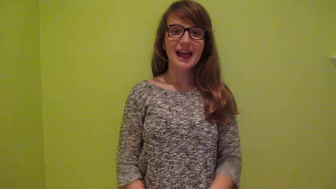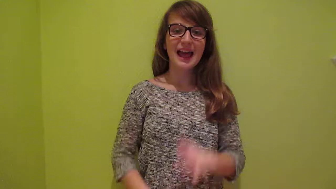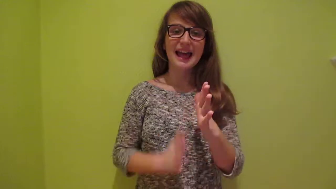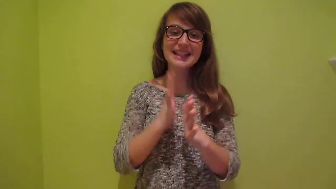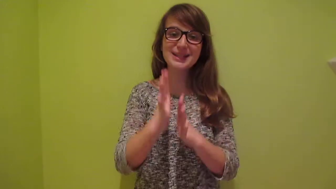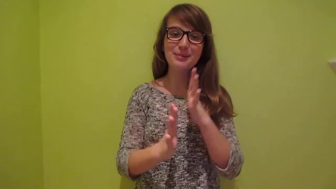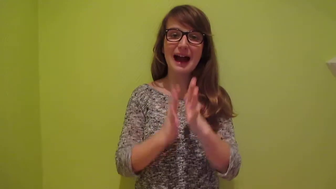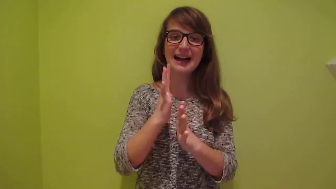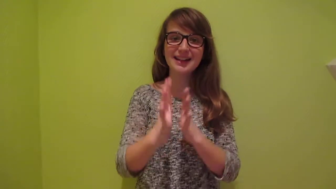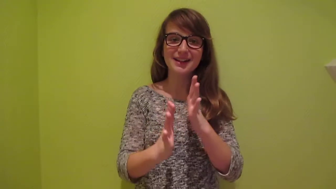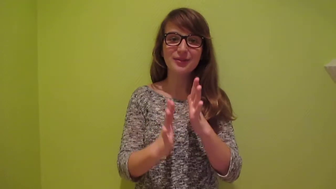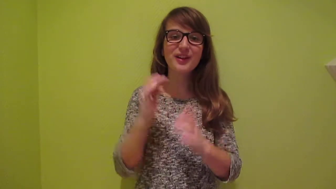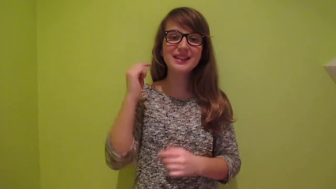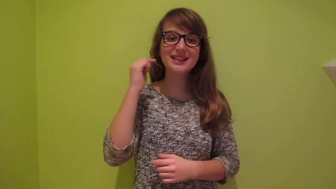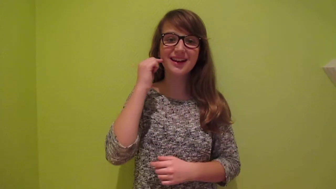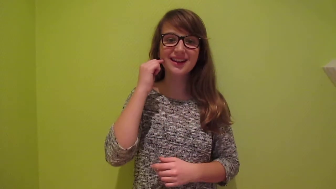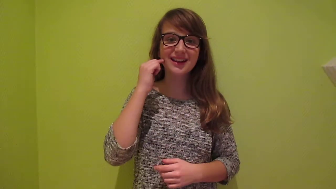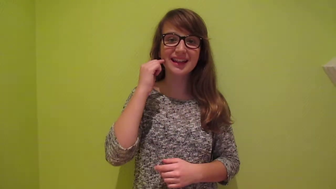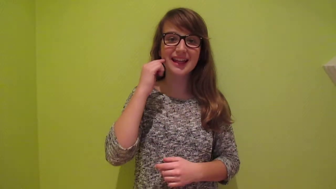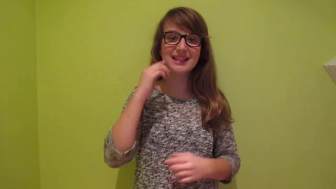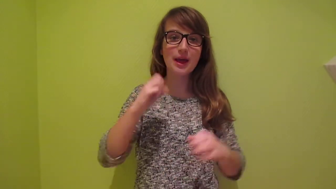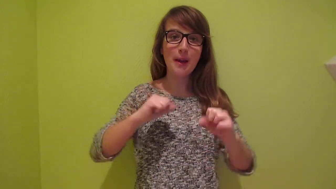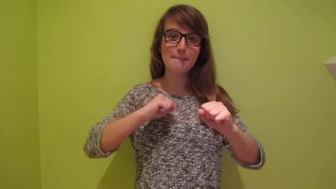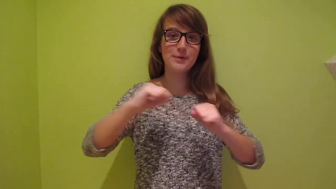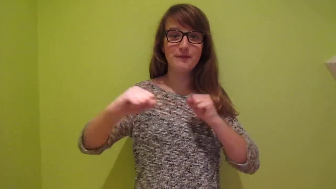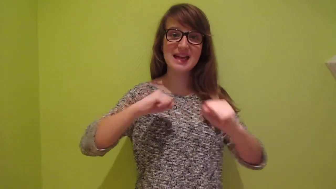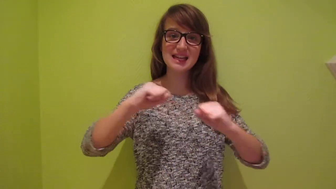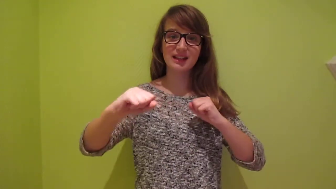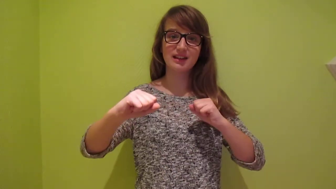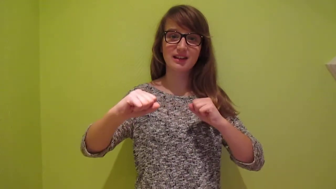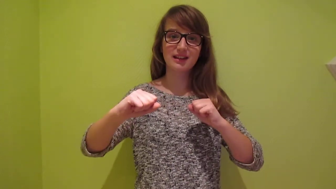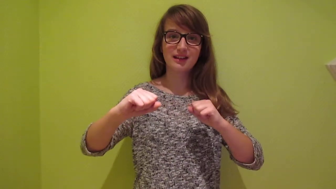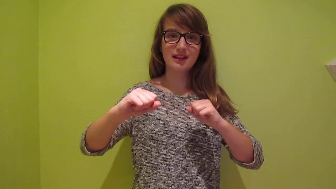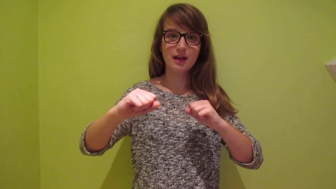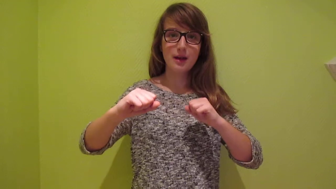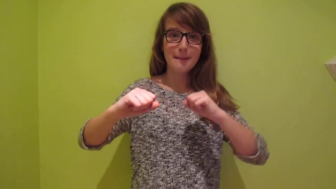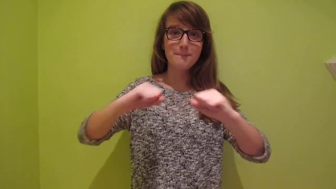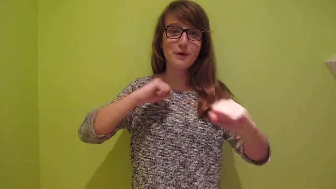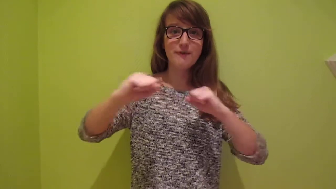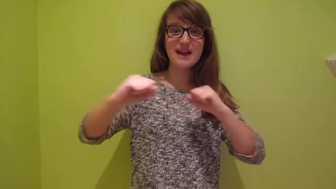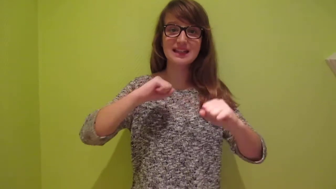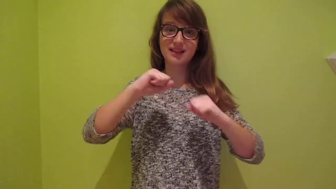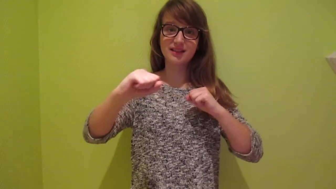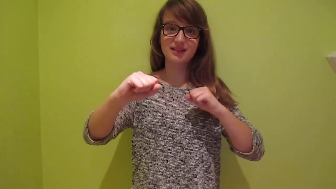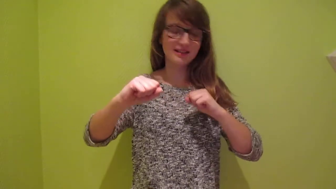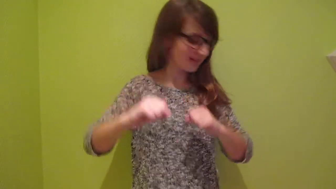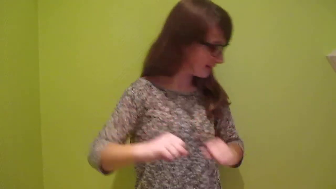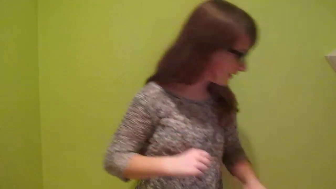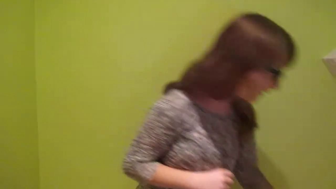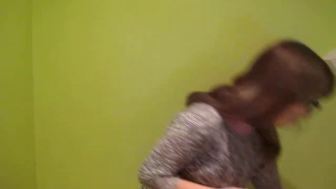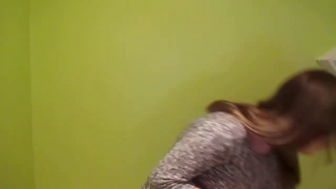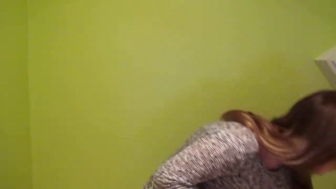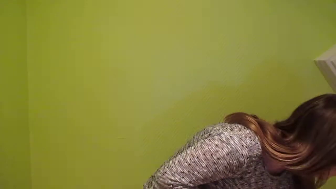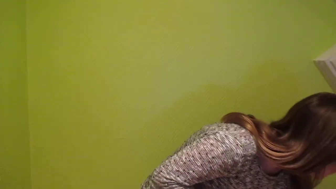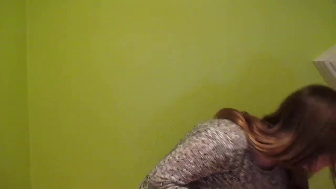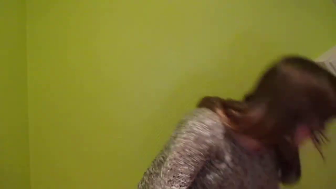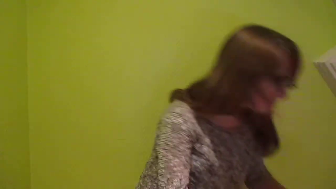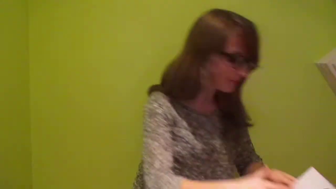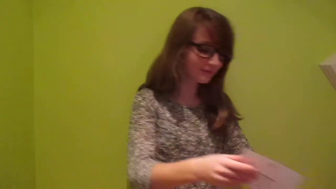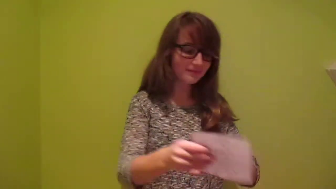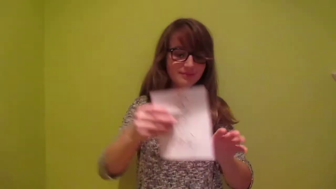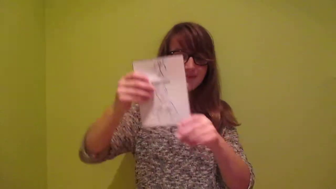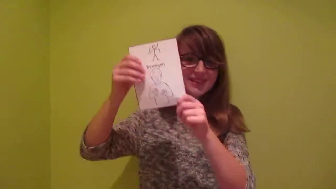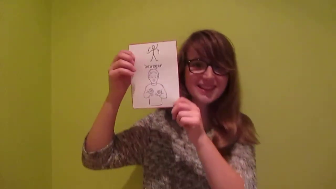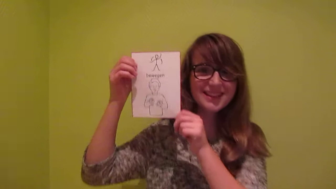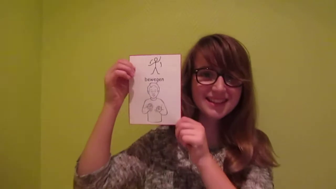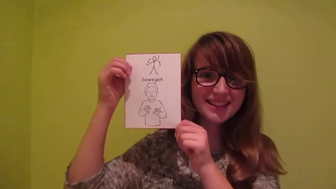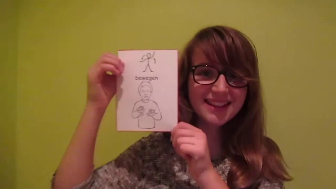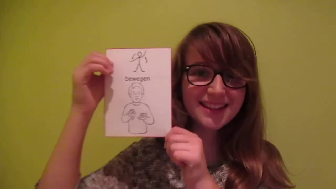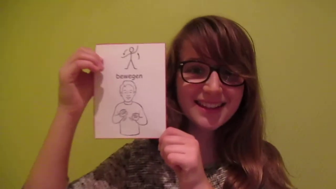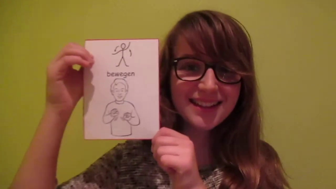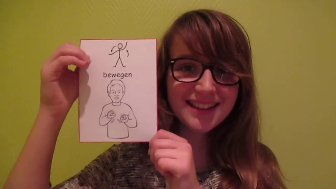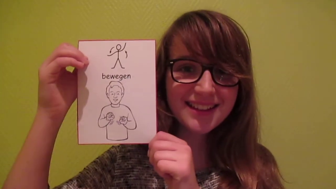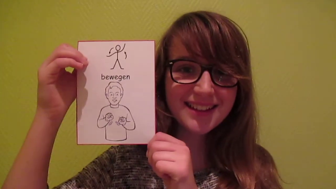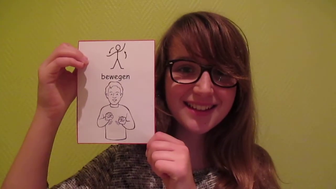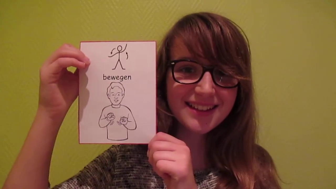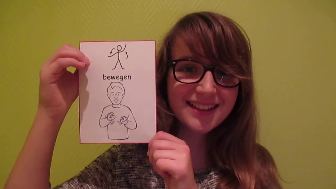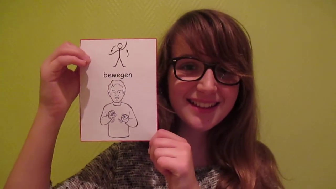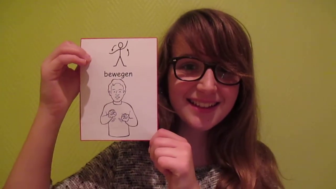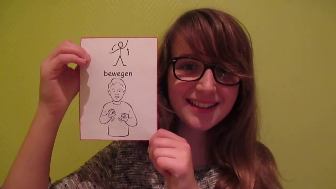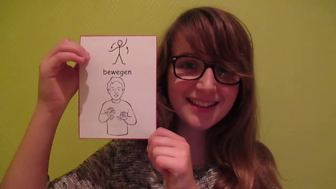bewegen